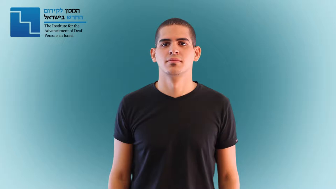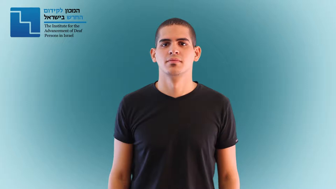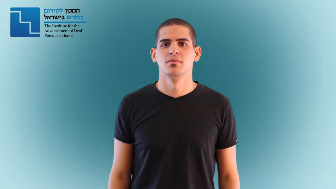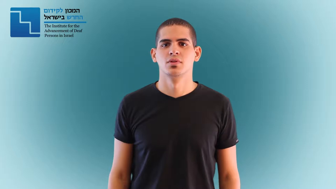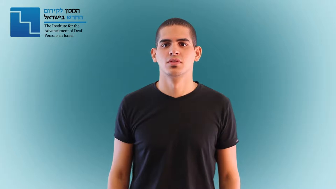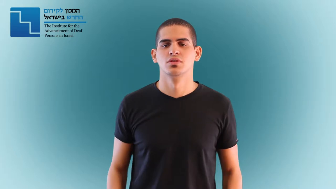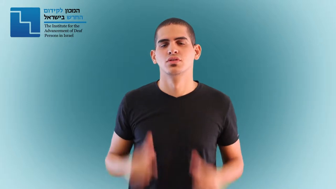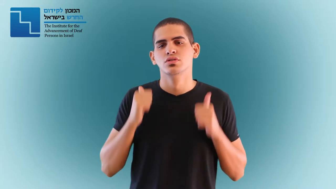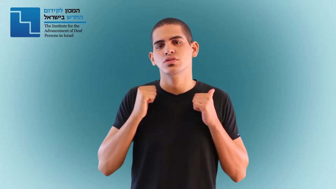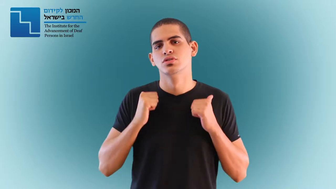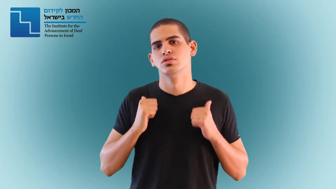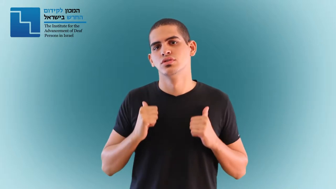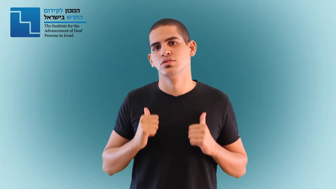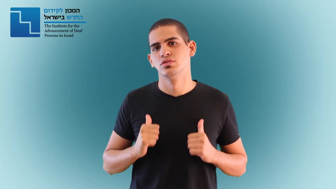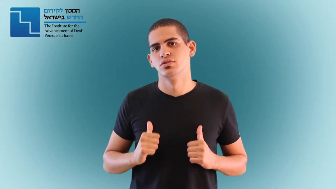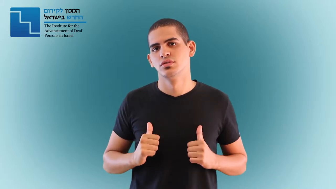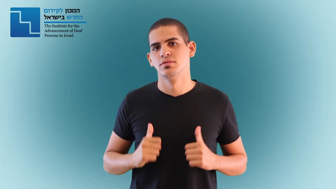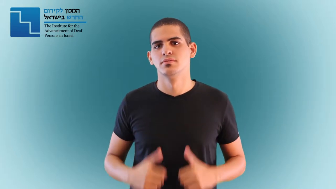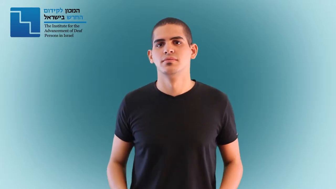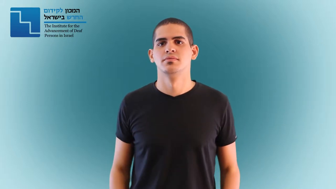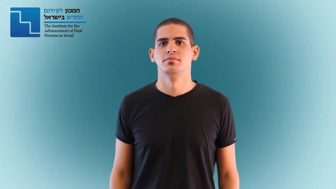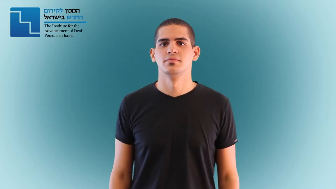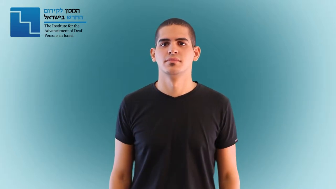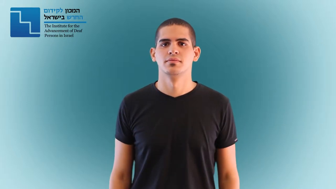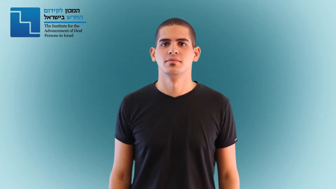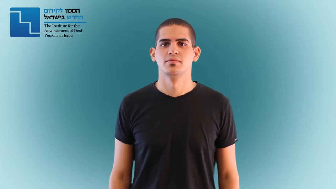שלו